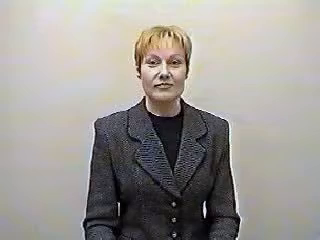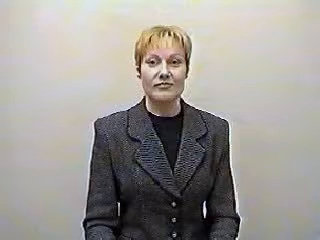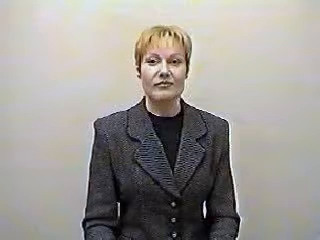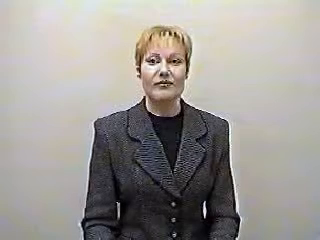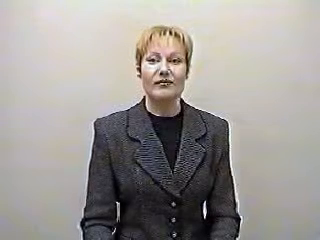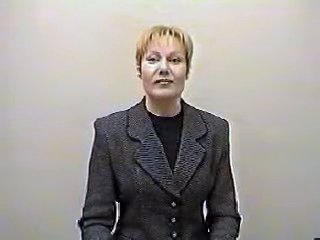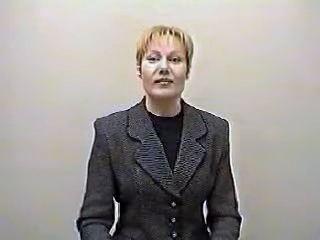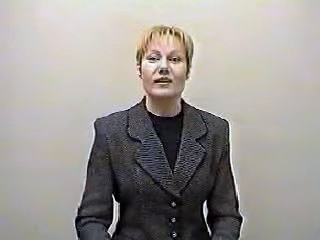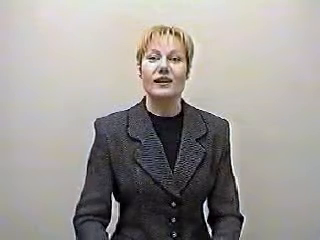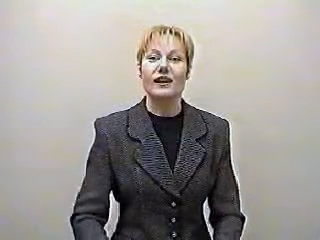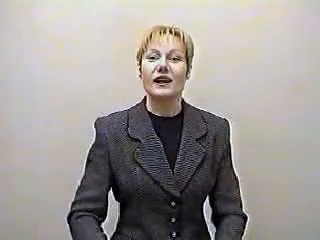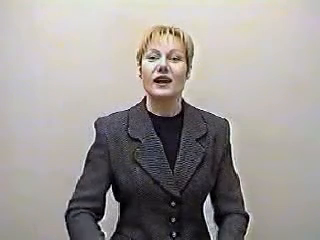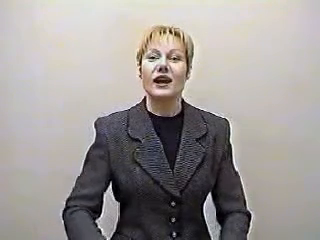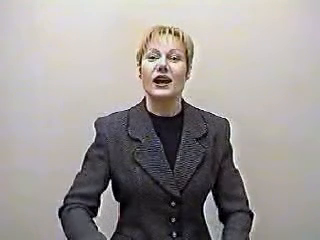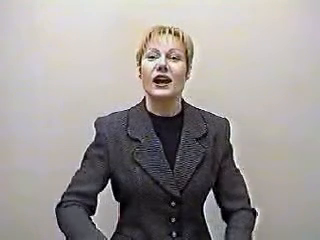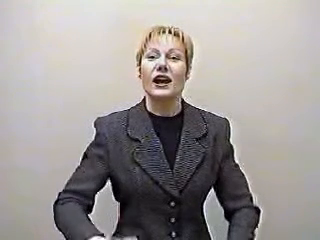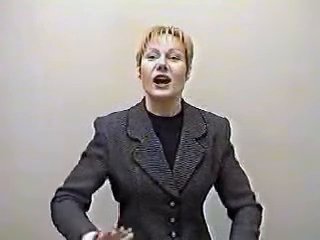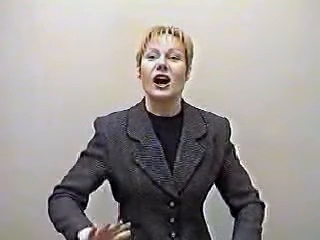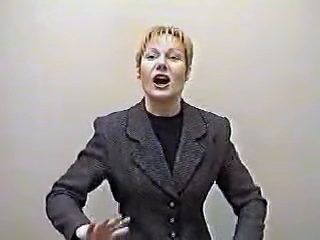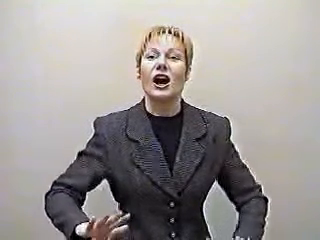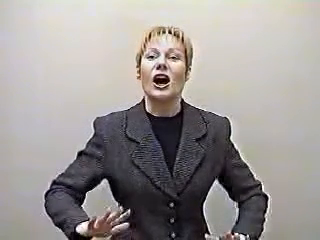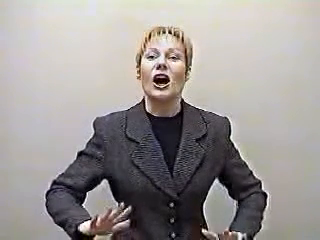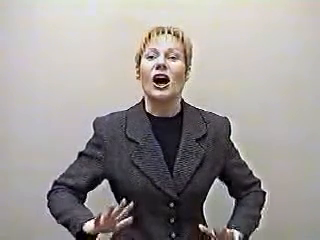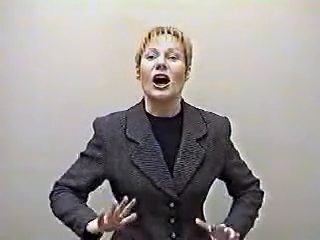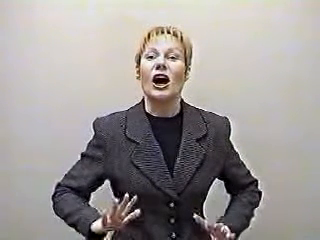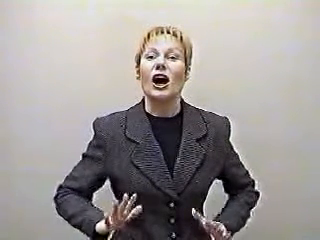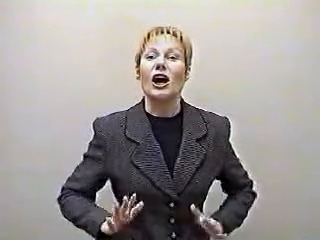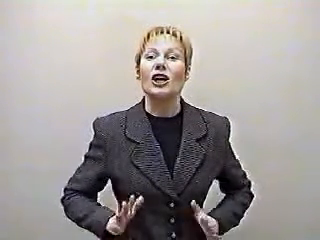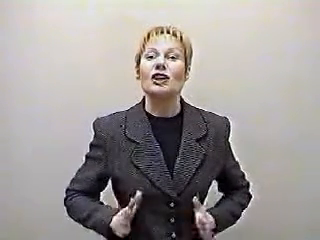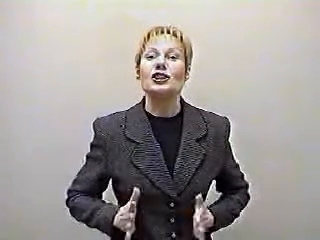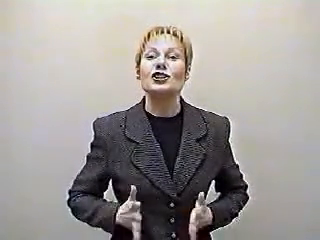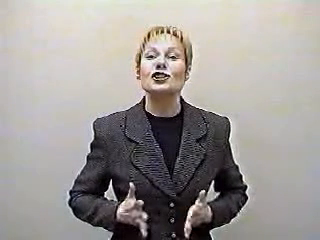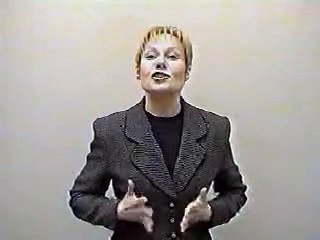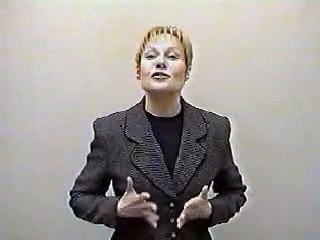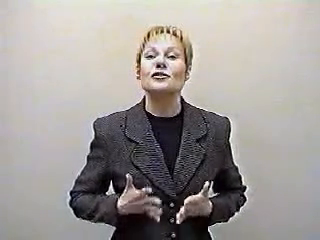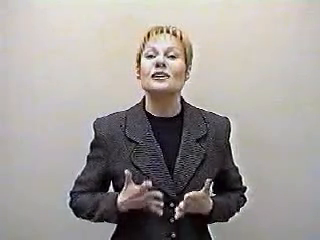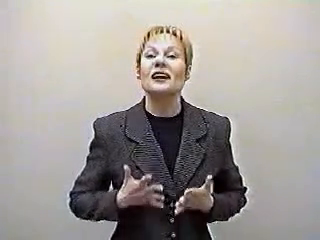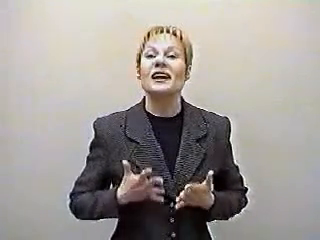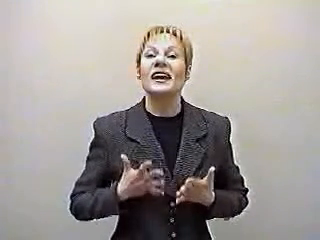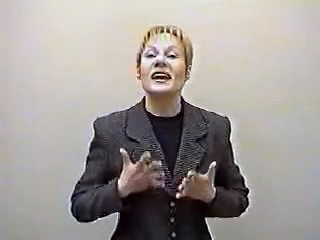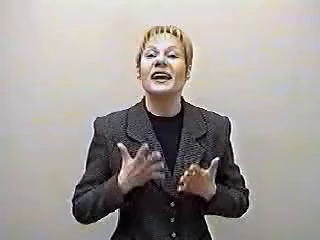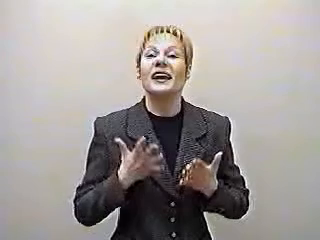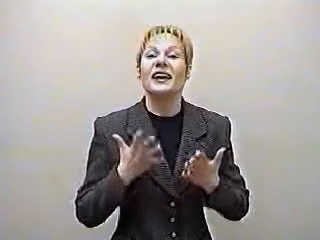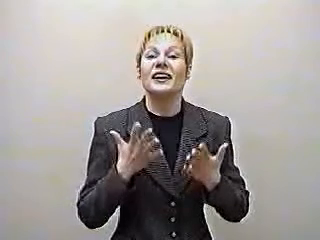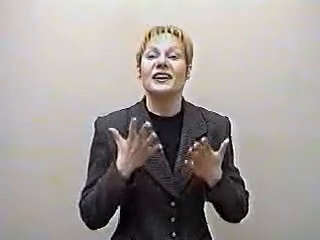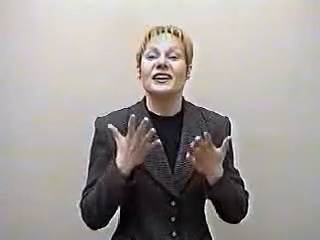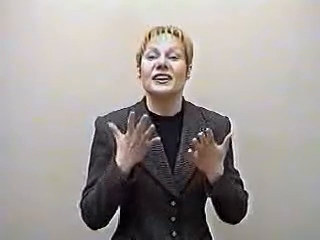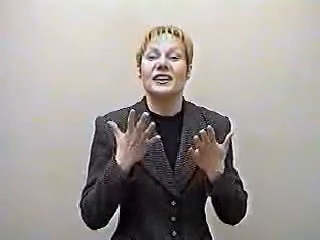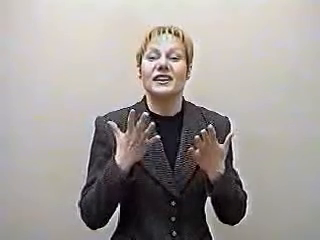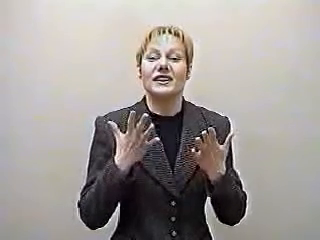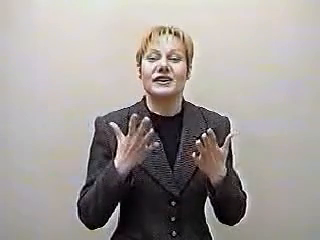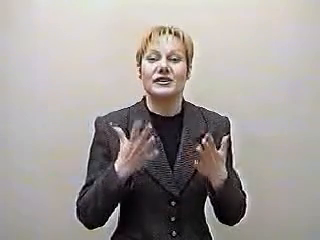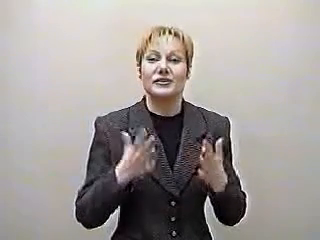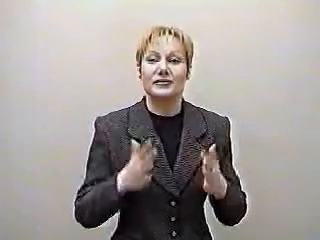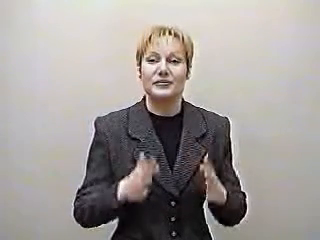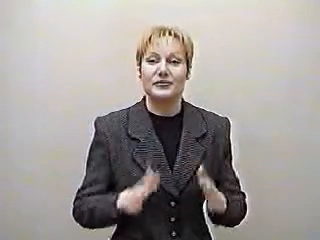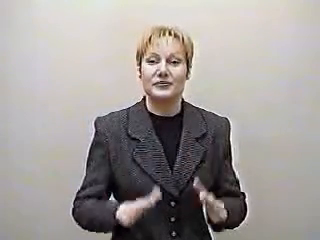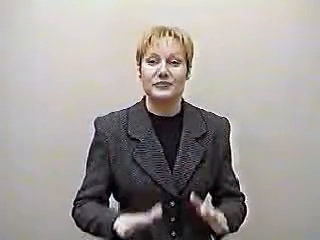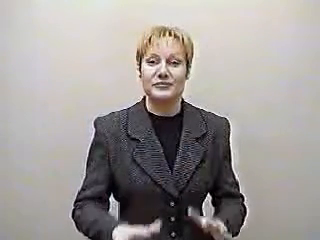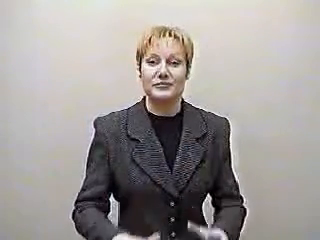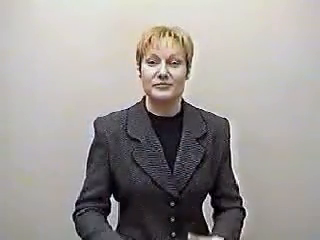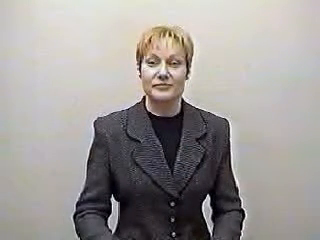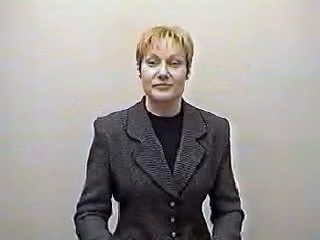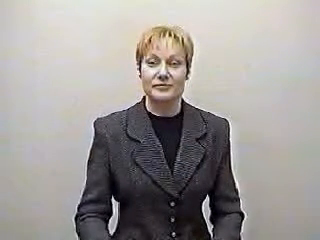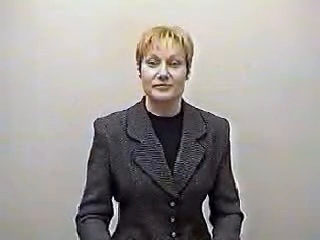оживление